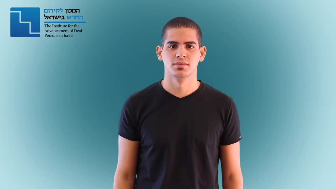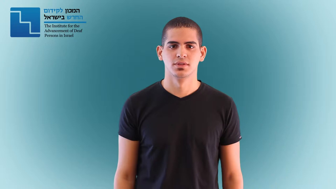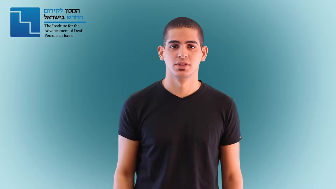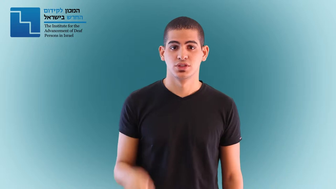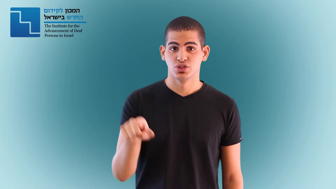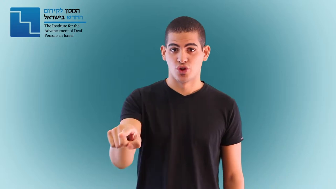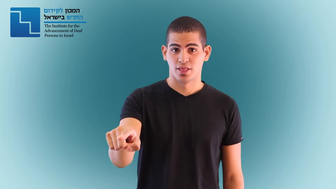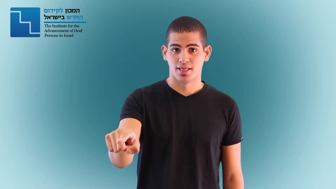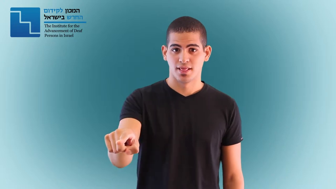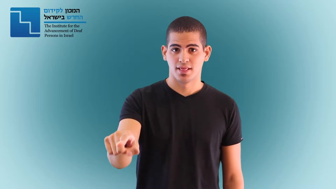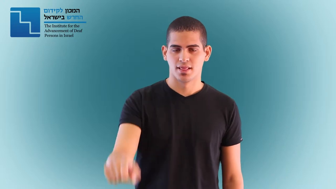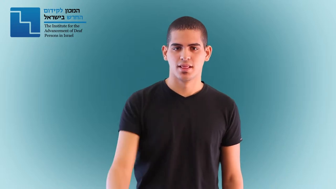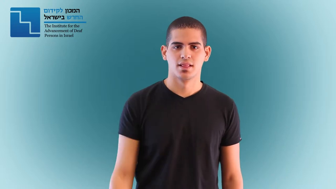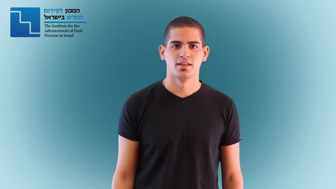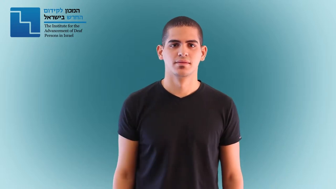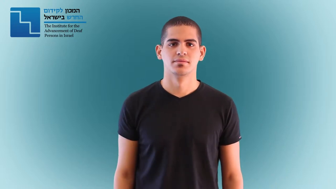זאת